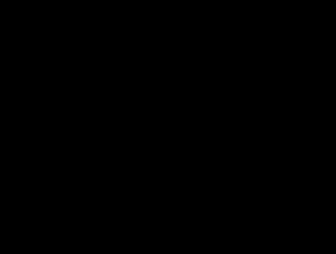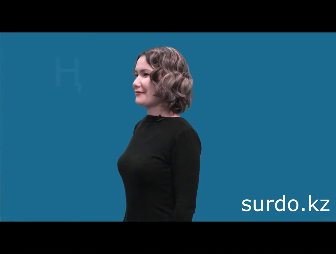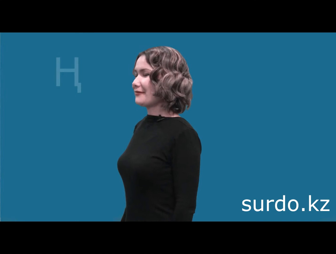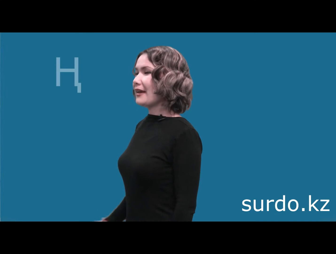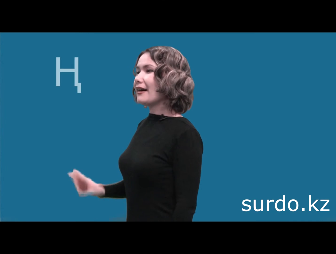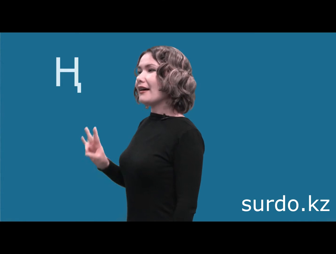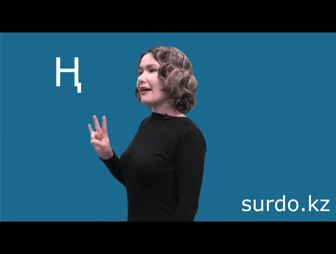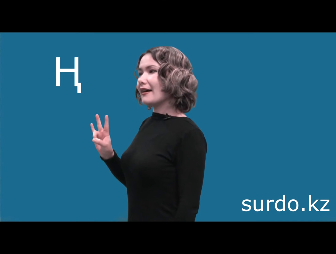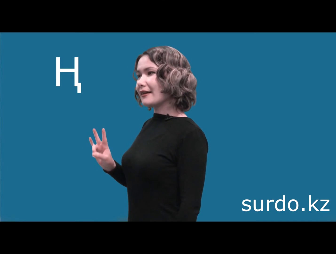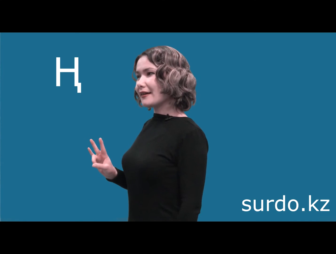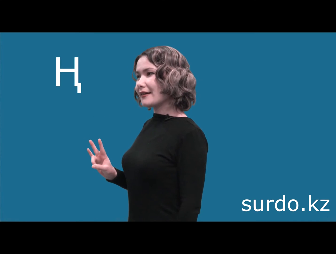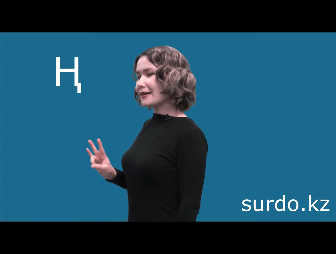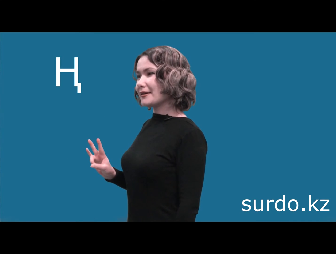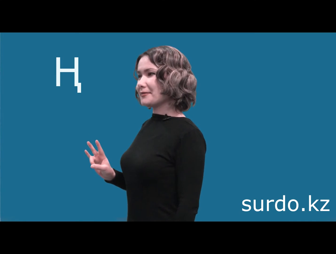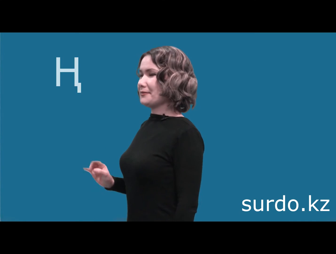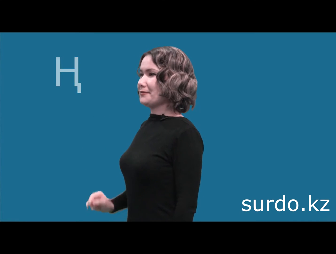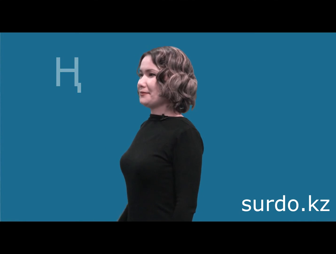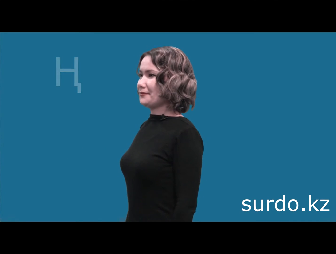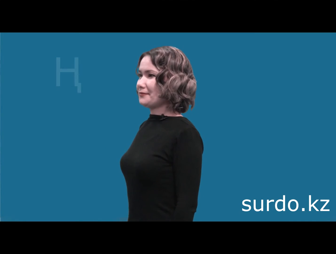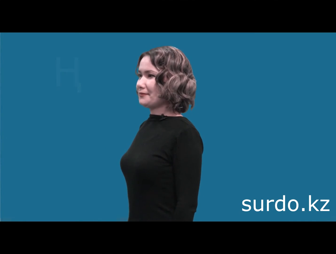ң